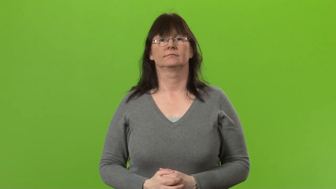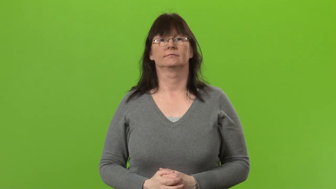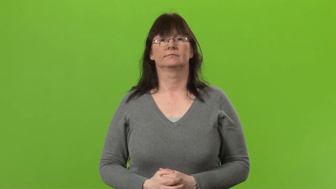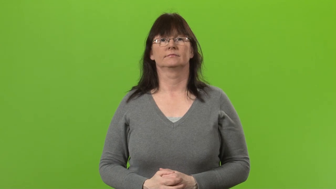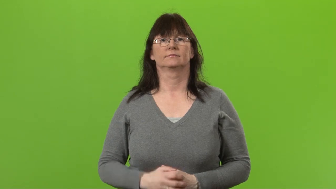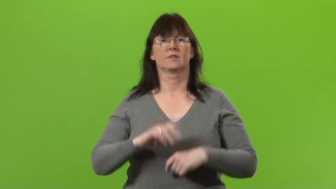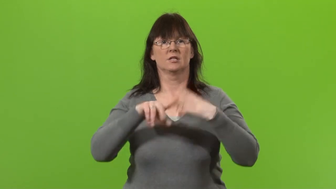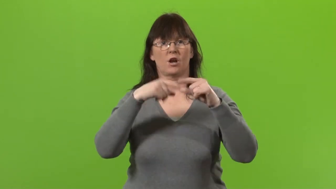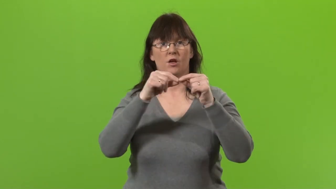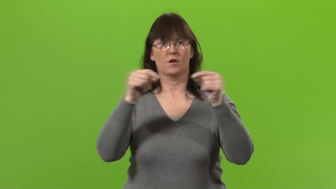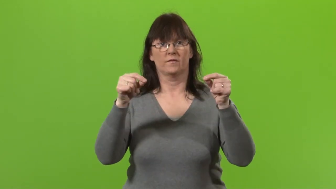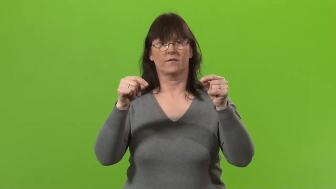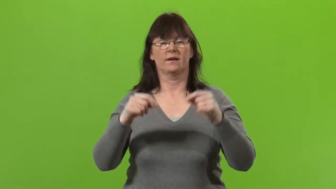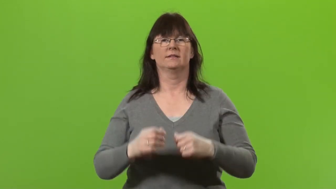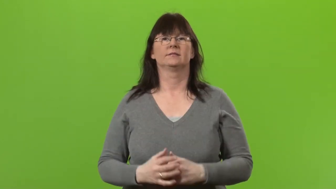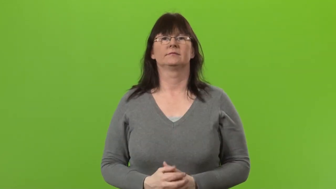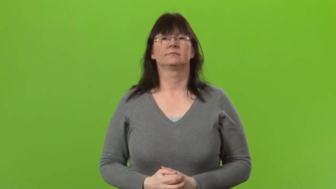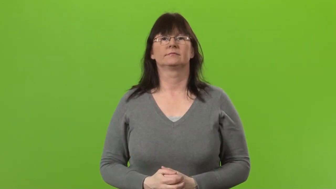Slaufa